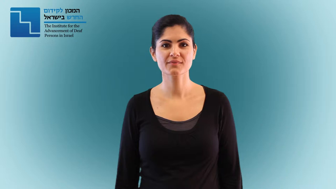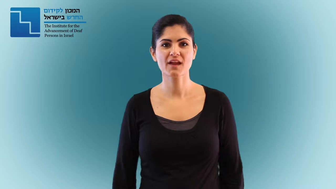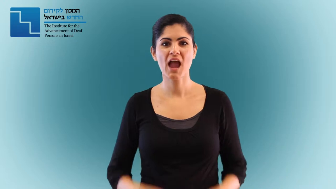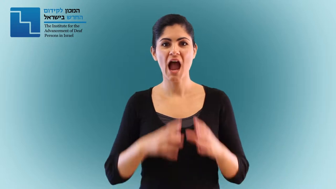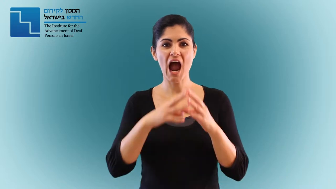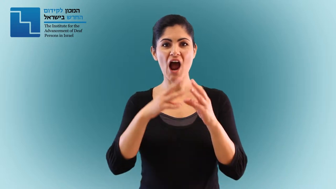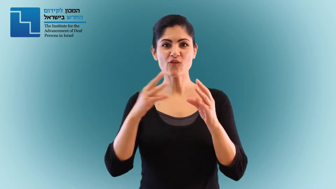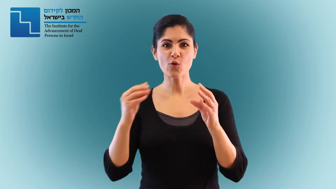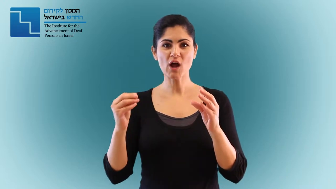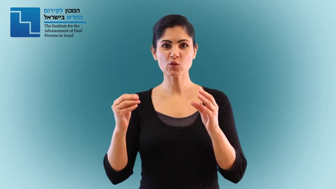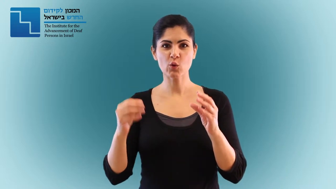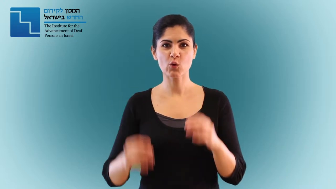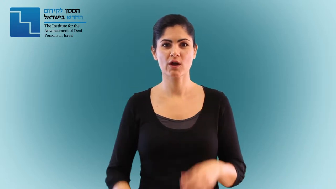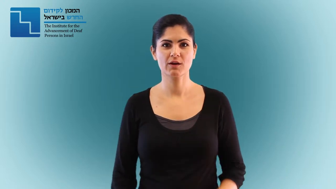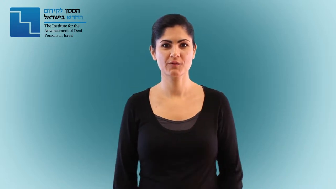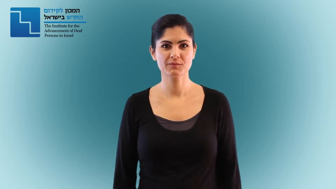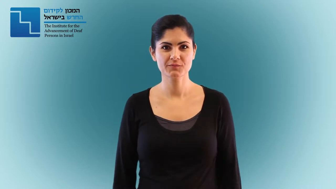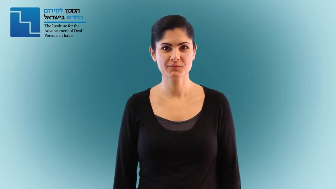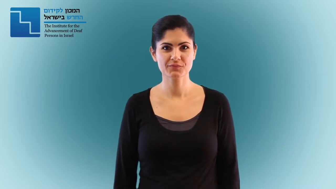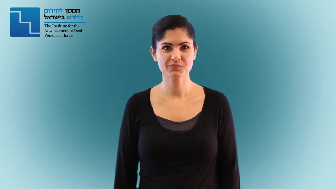אבוקדו